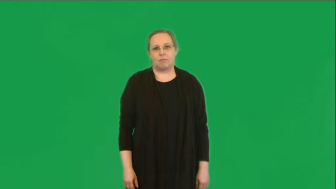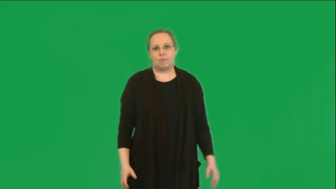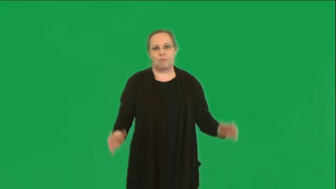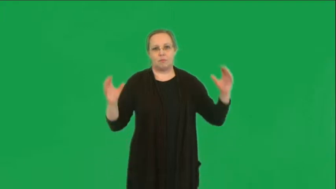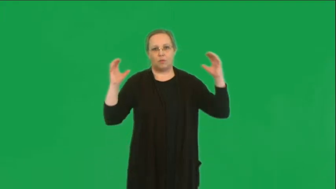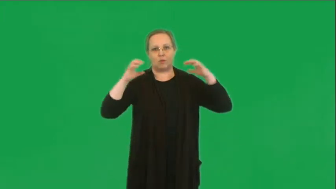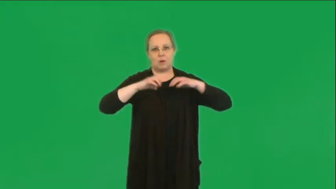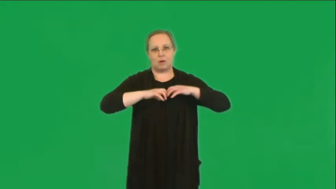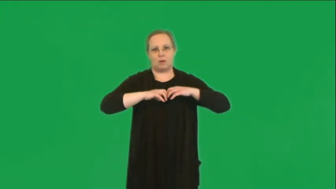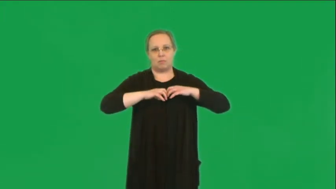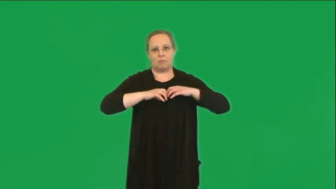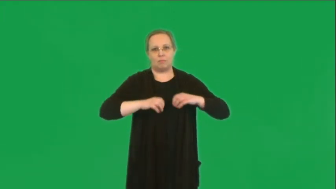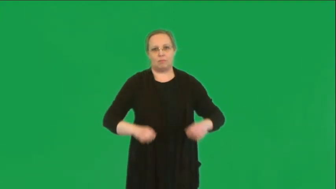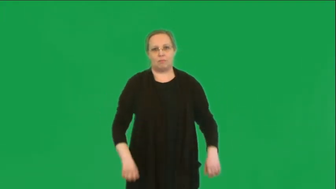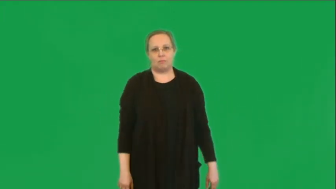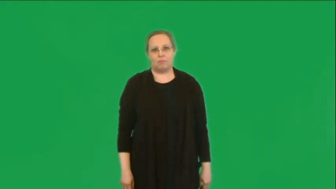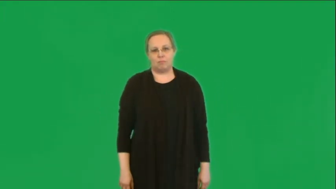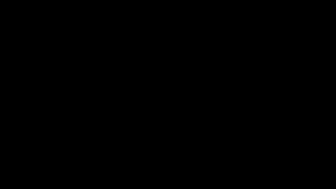zebranie